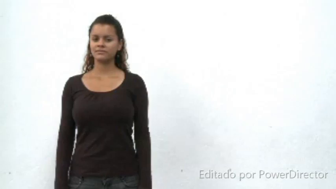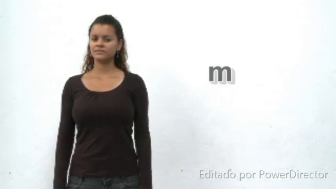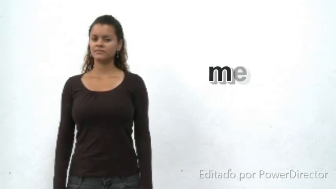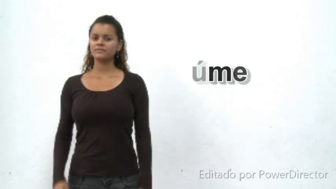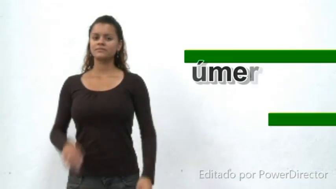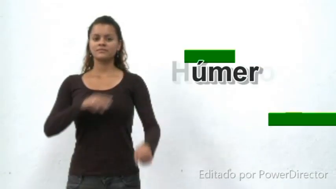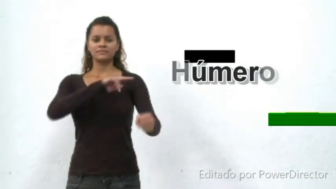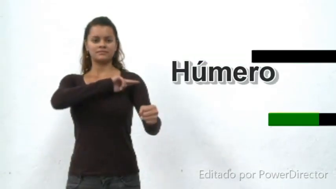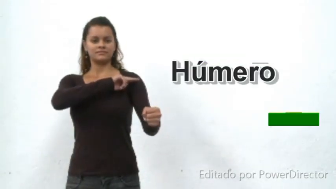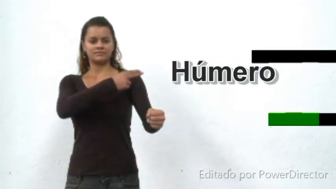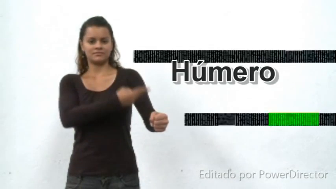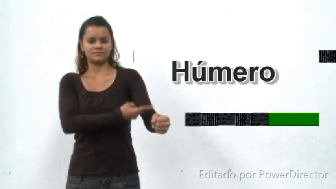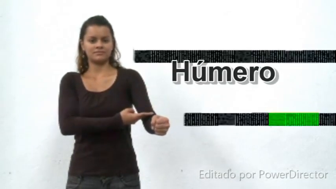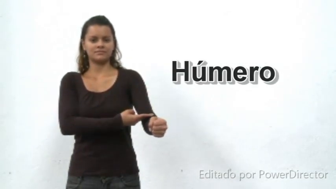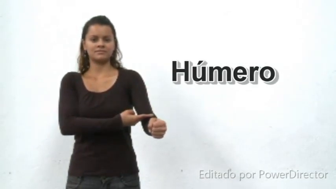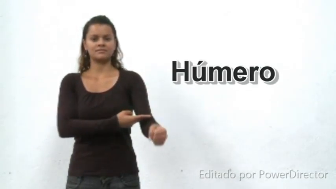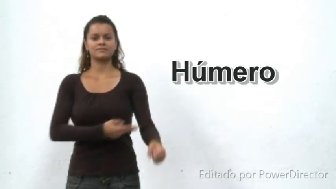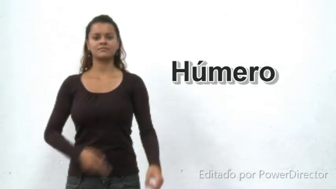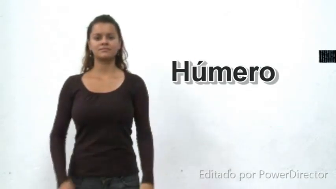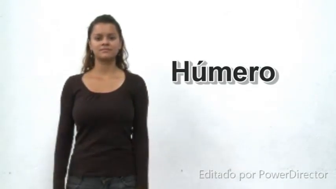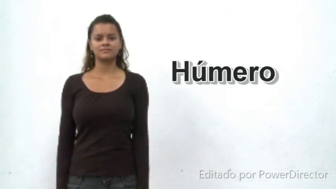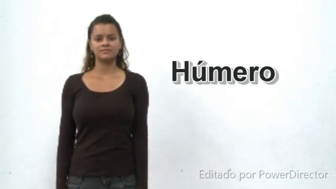Húmero